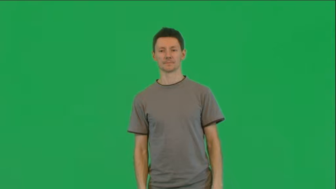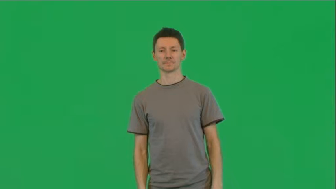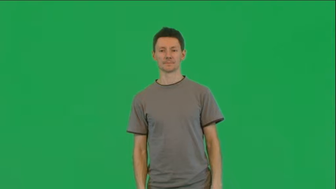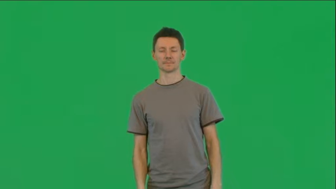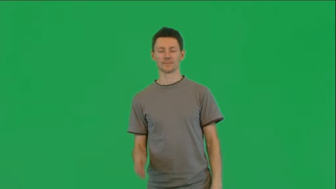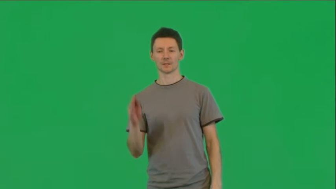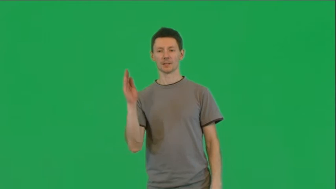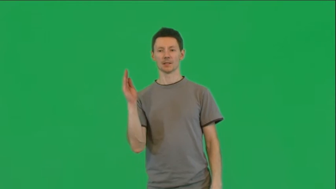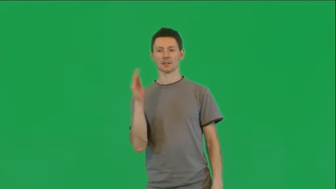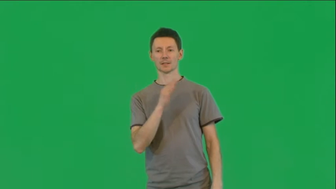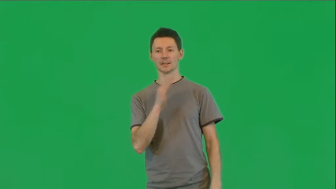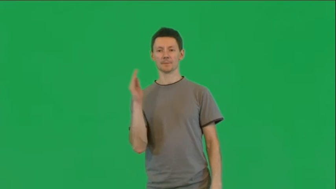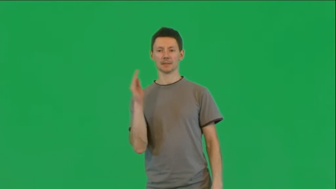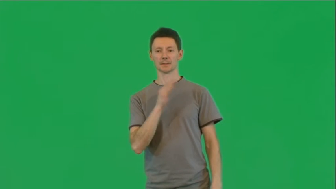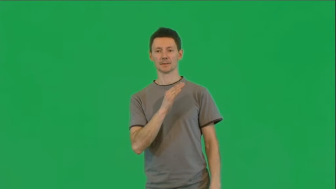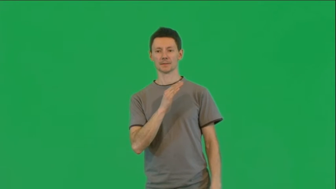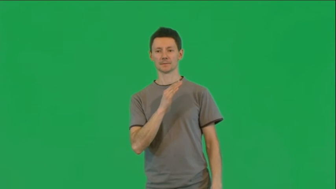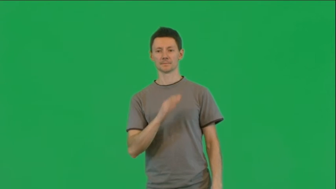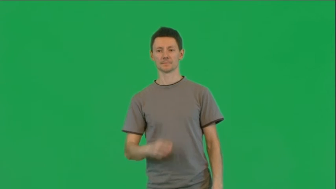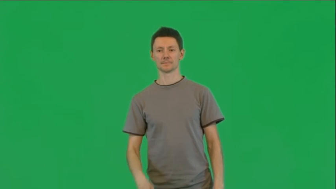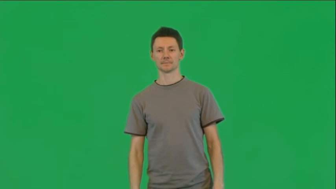klimat